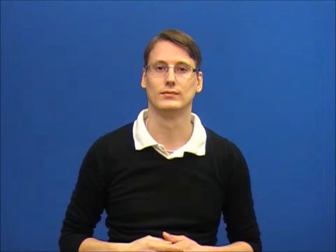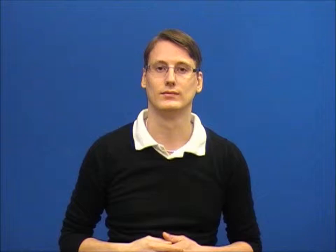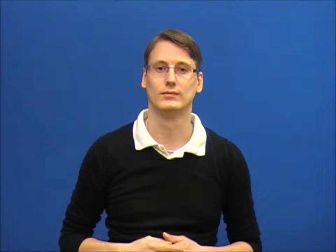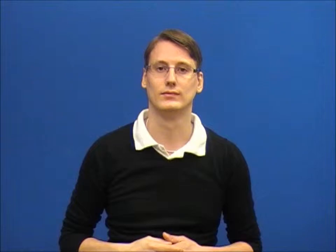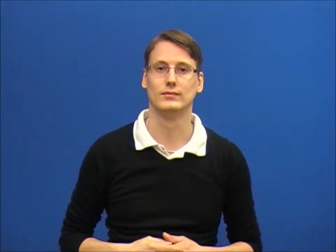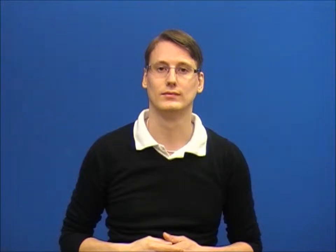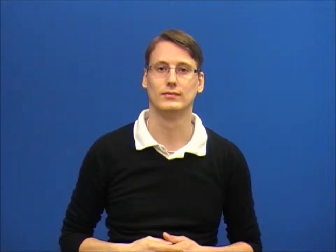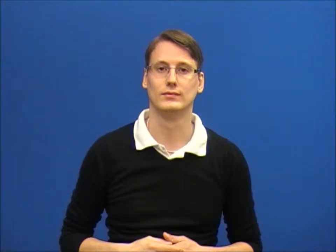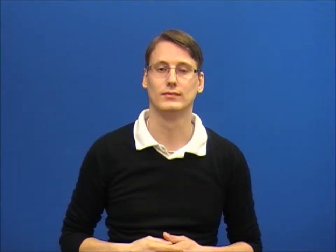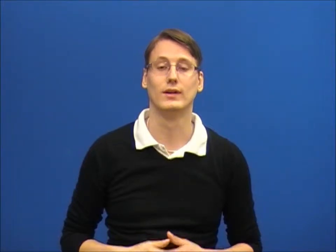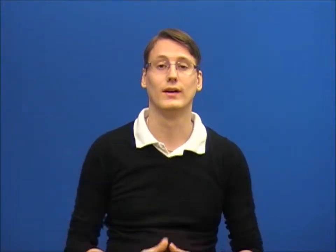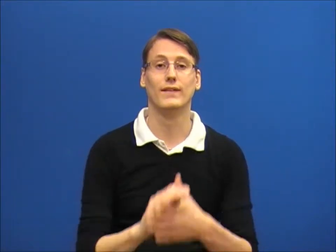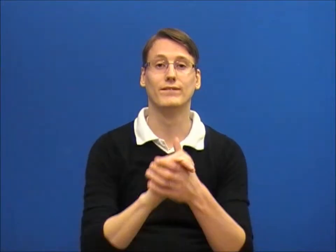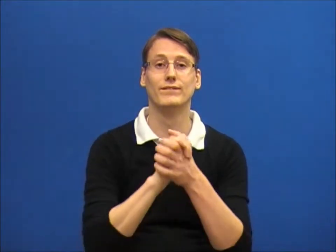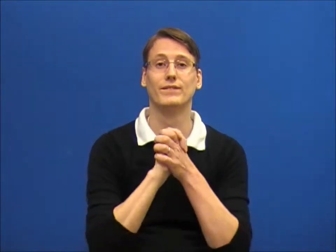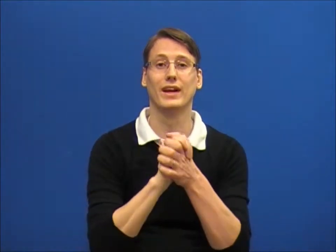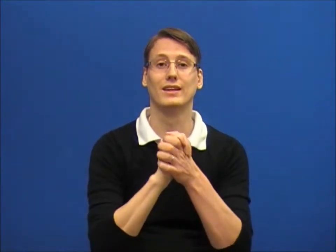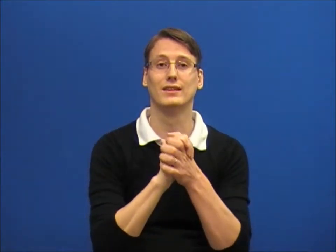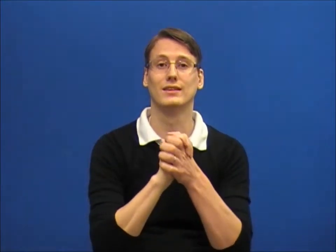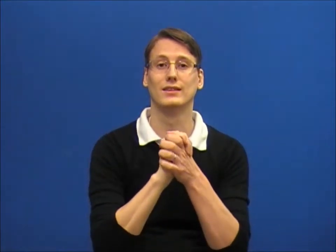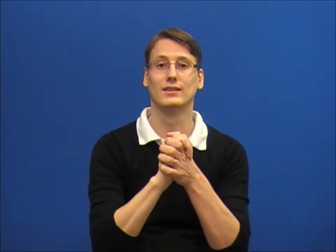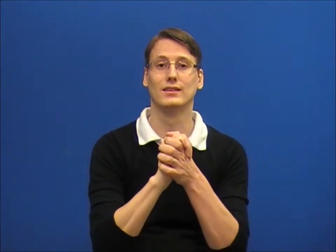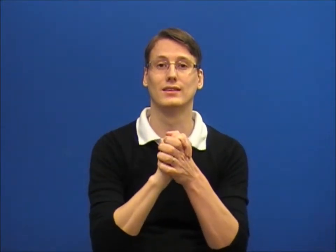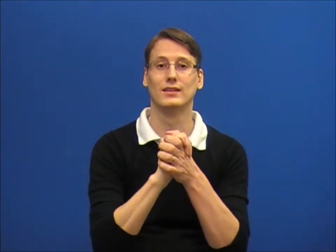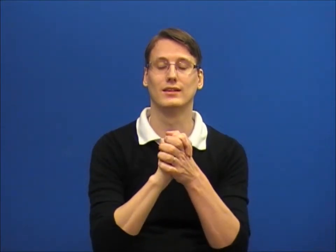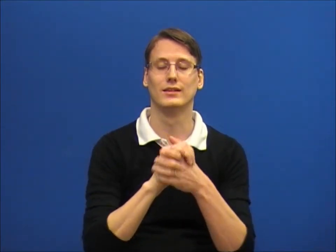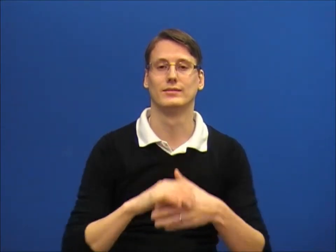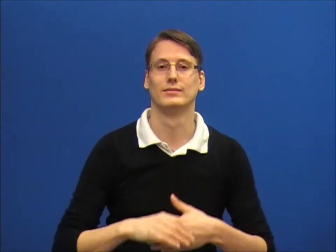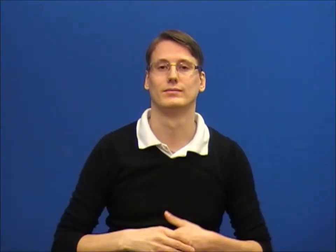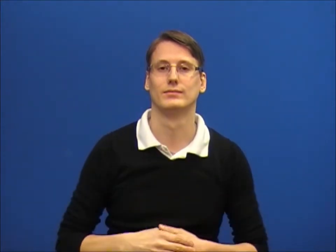vän